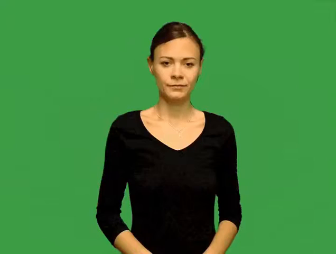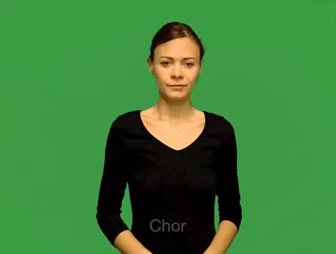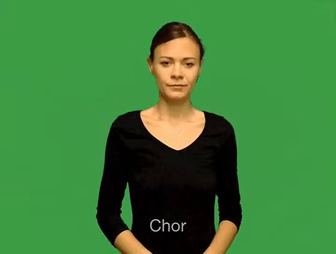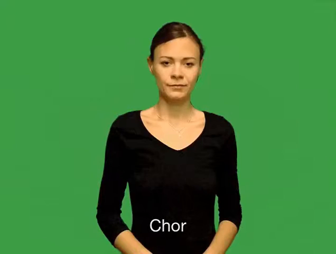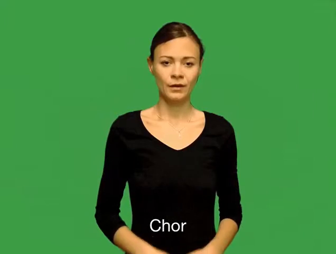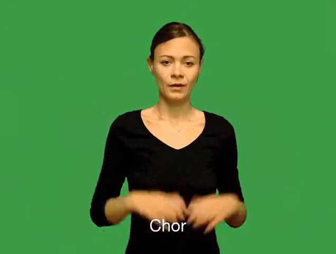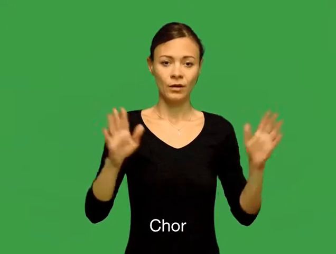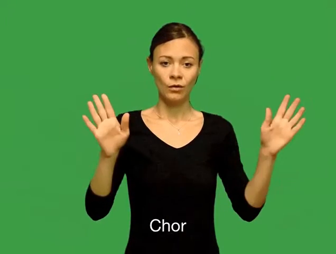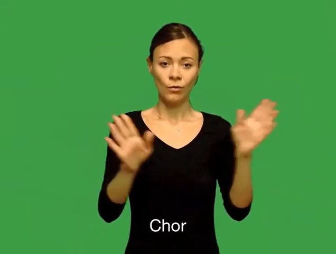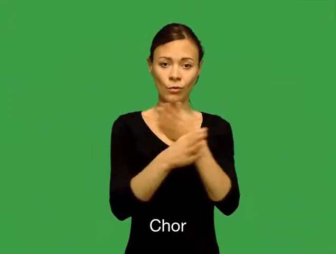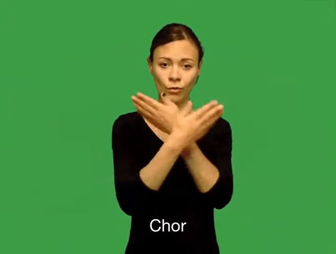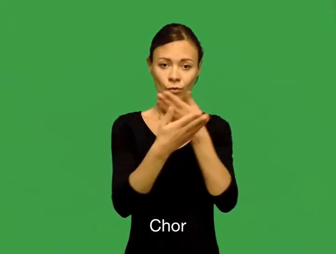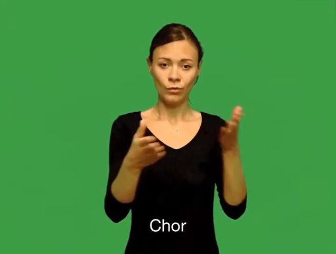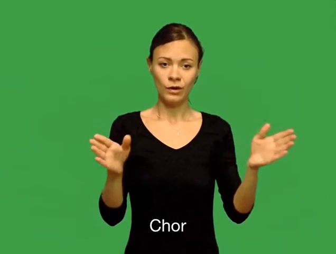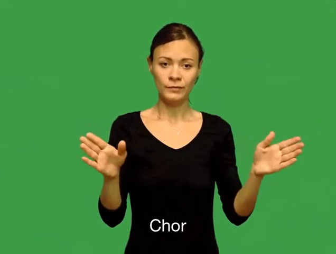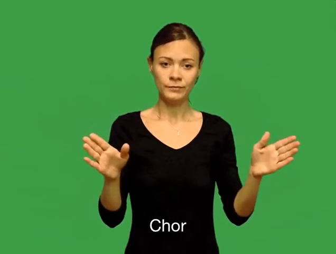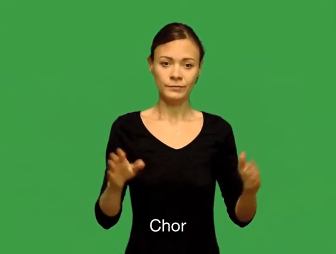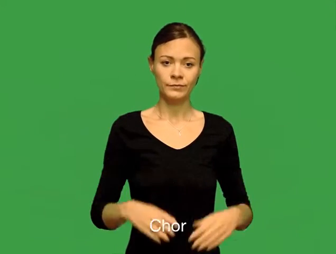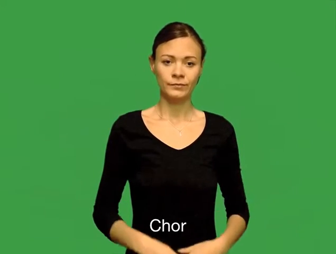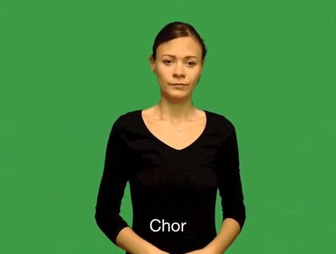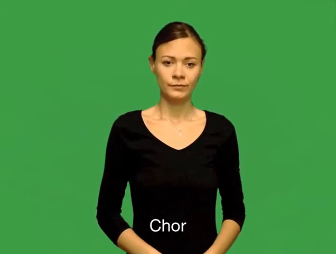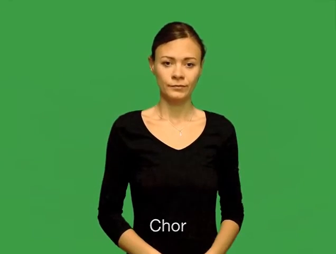Chor